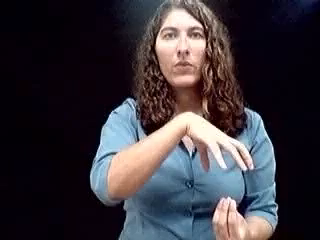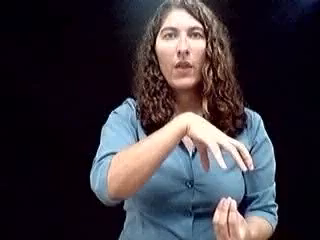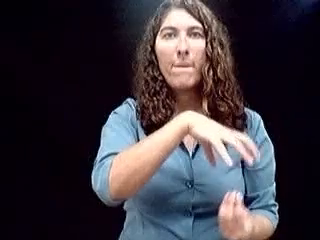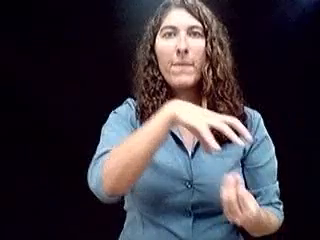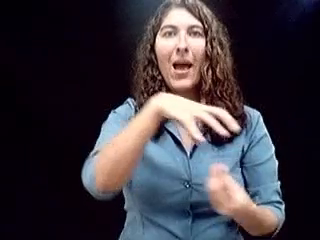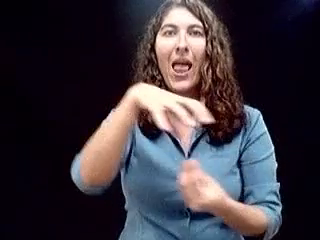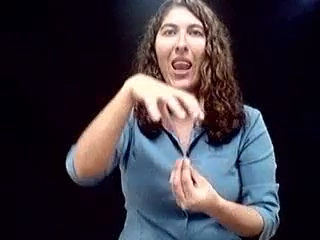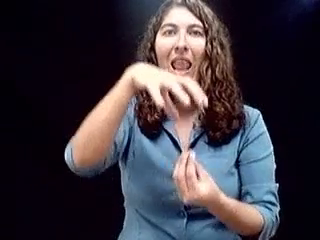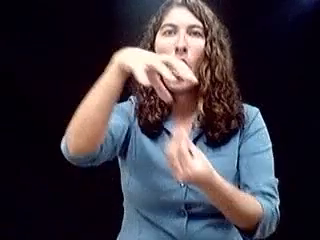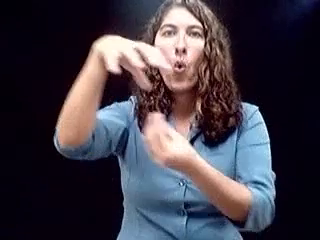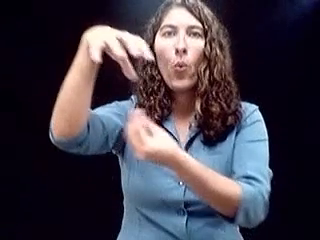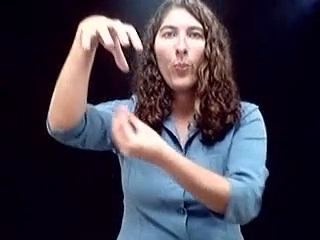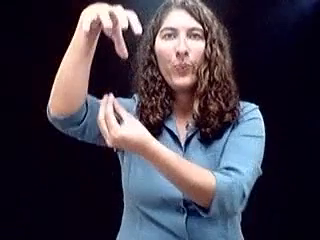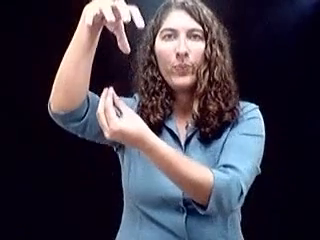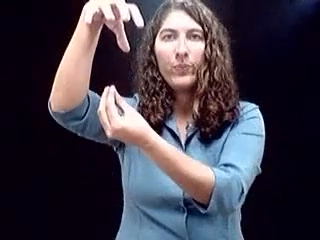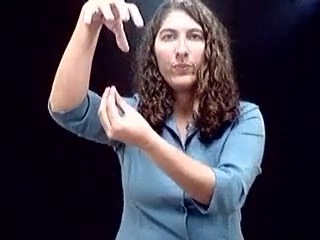balao